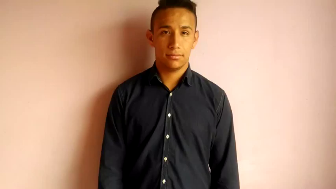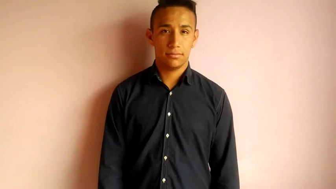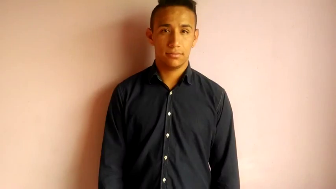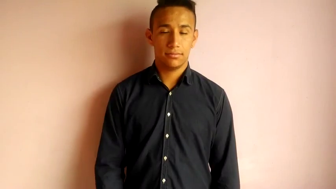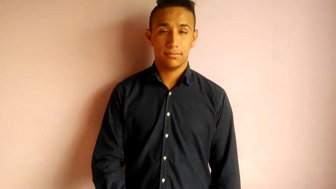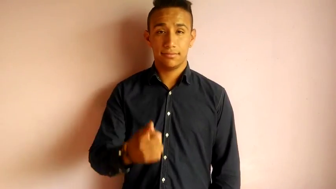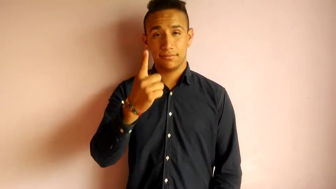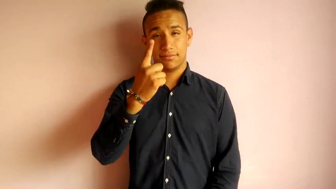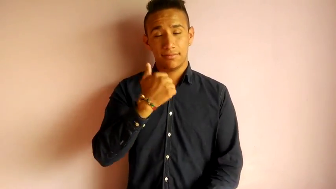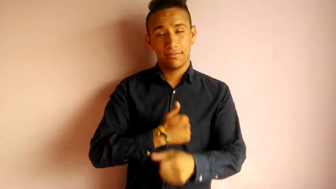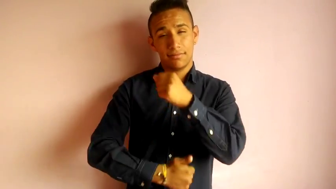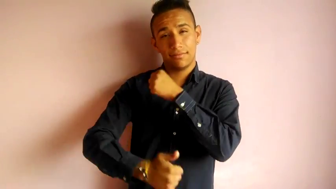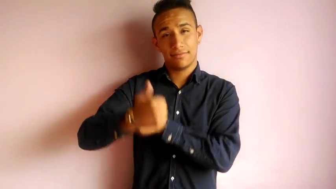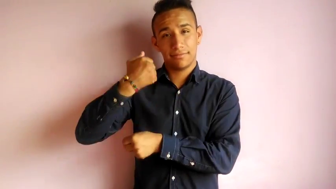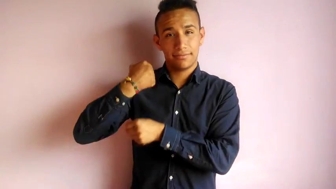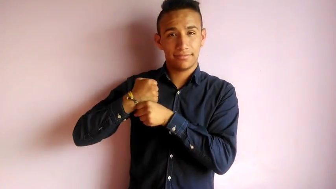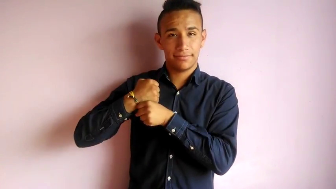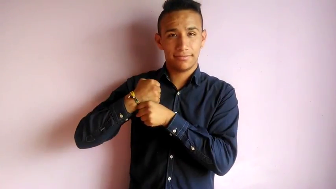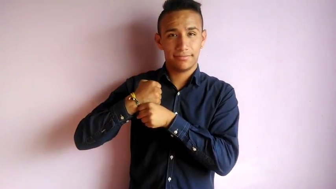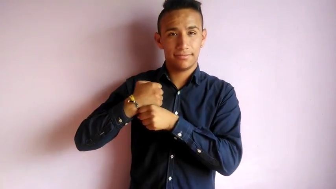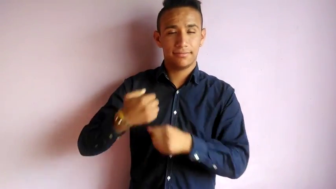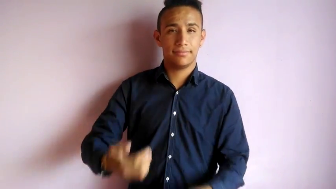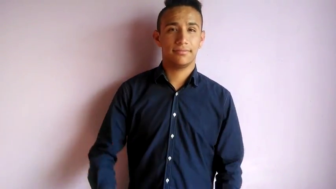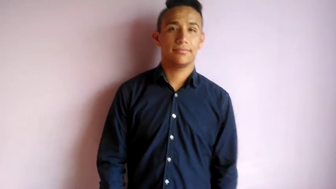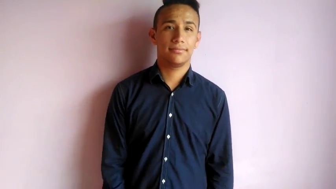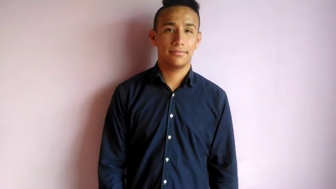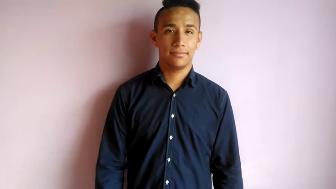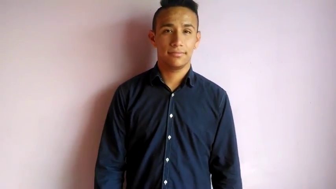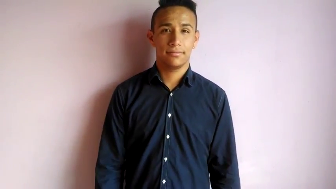año pasado